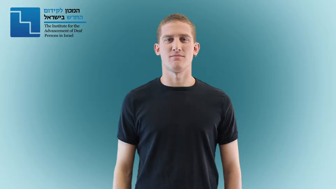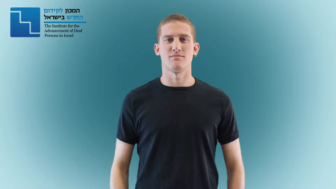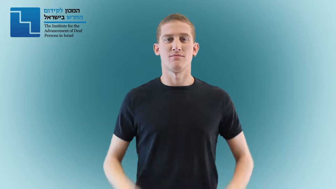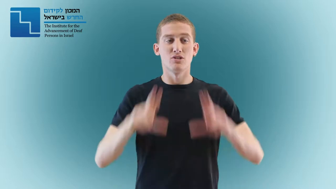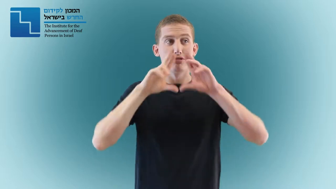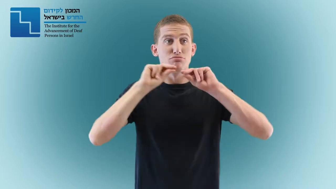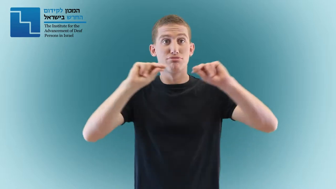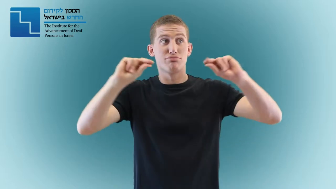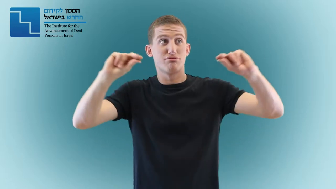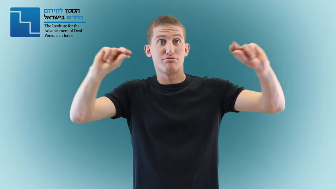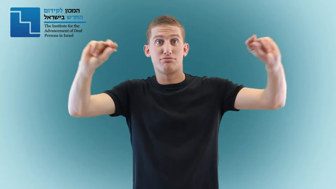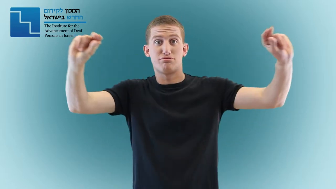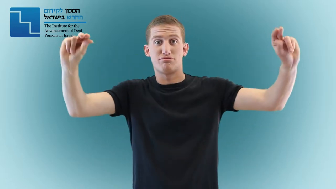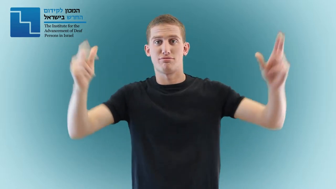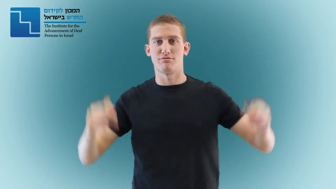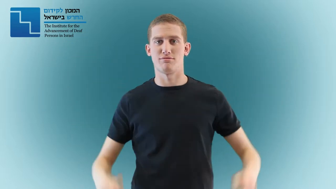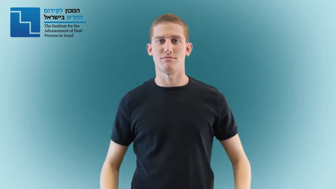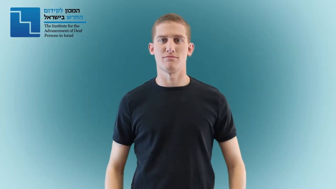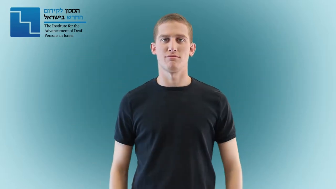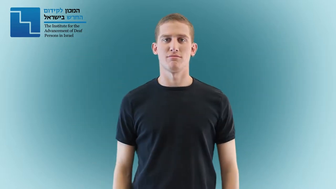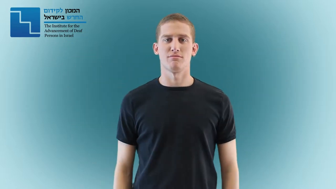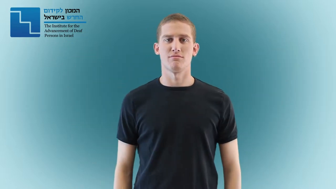שמועה